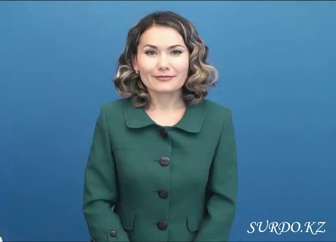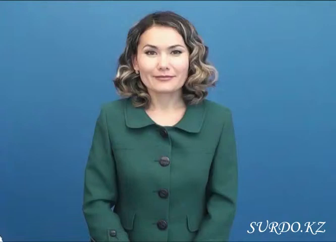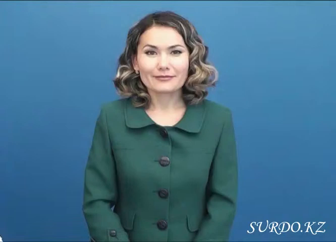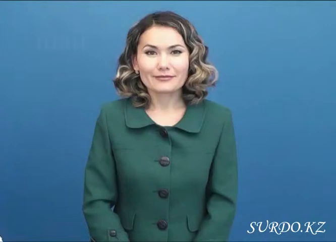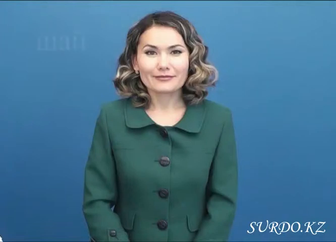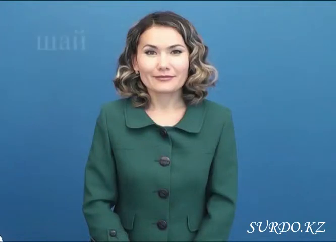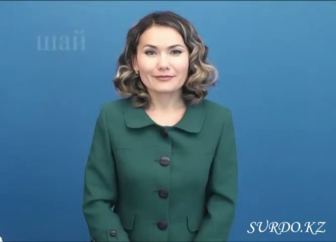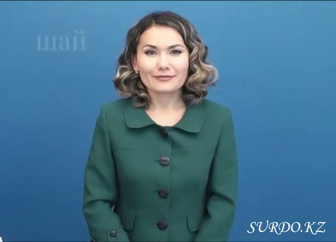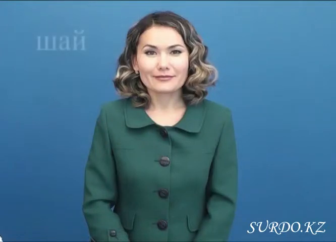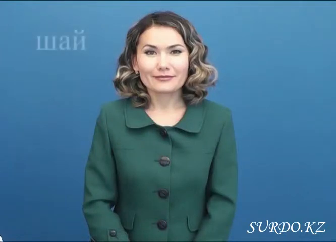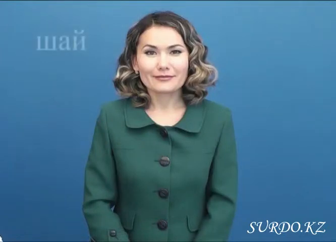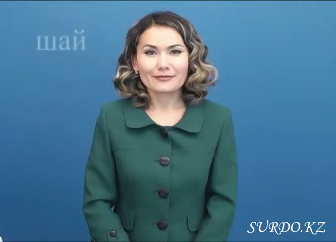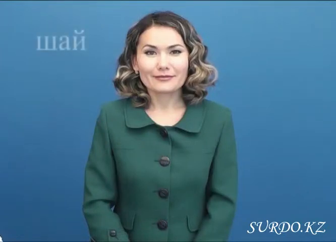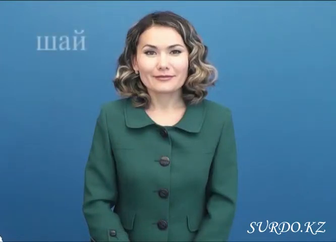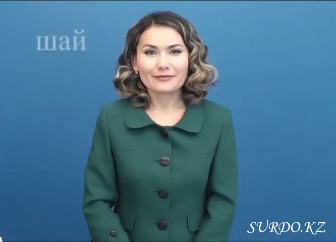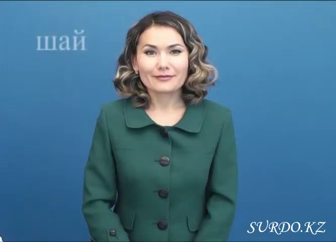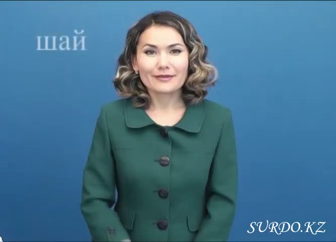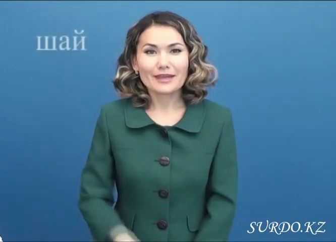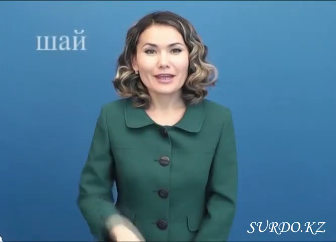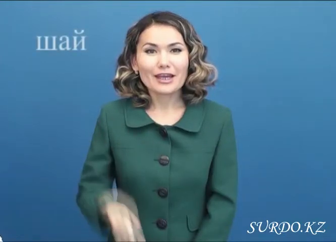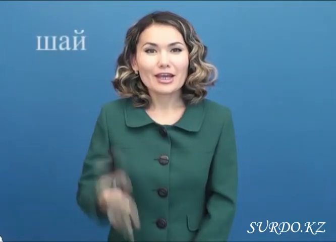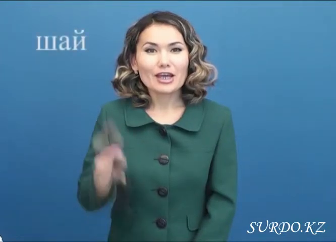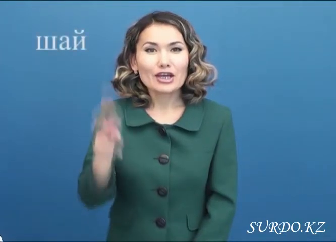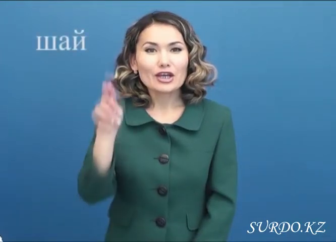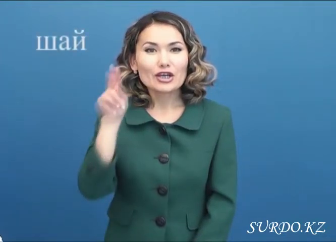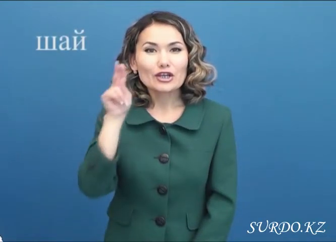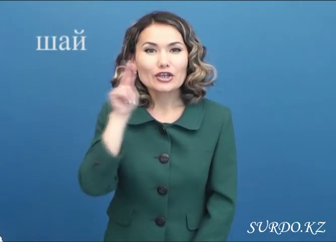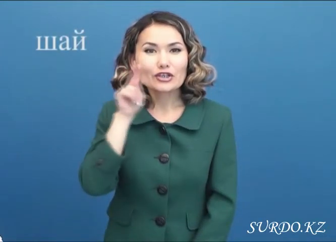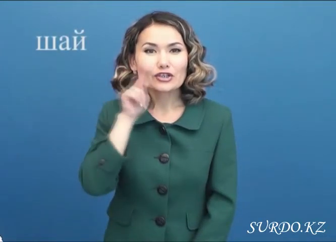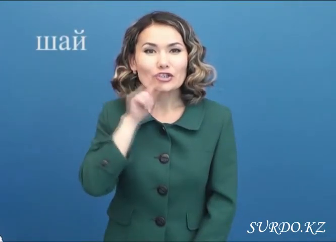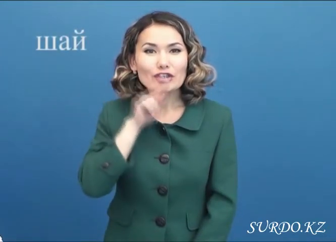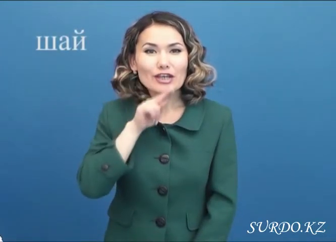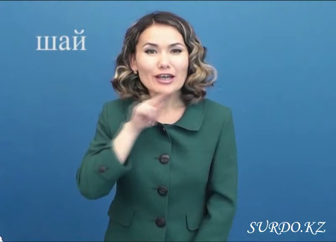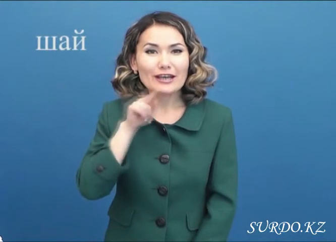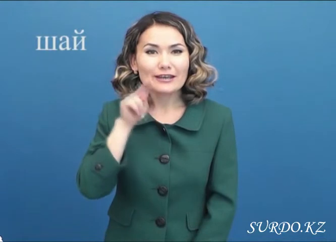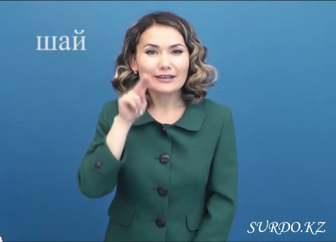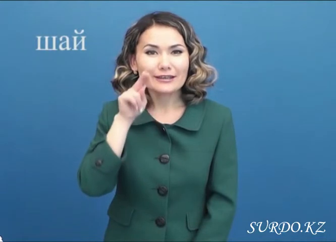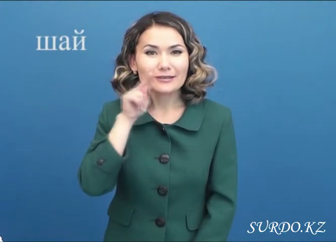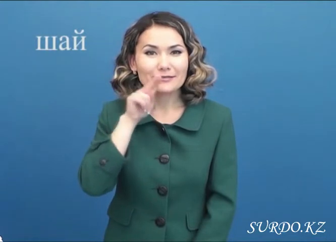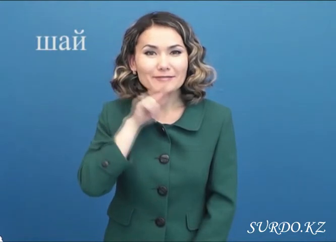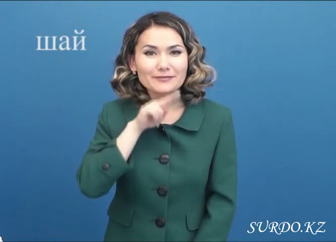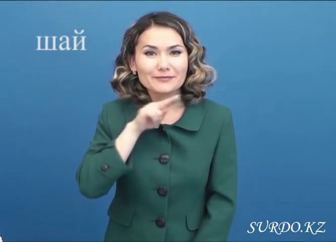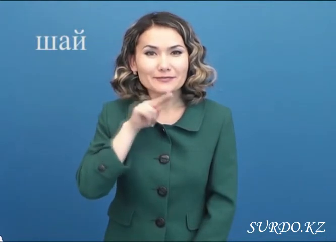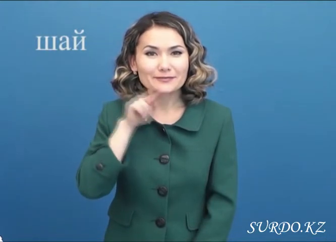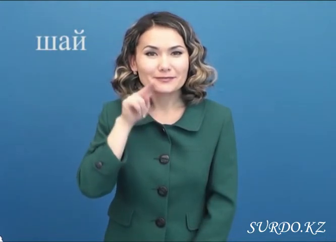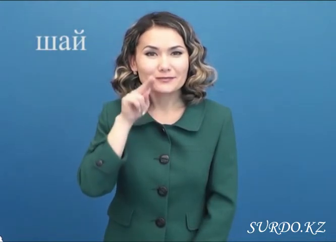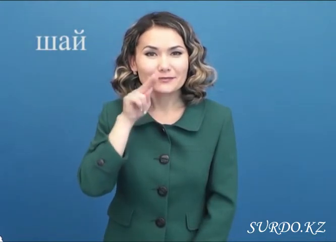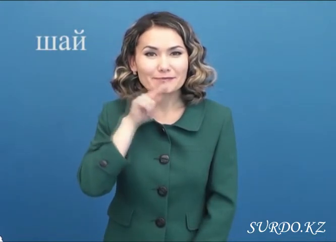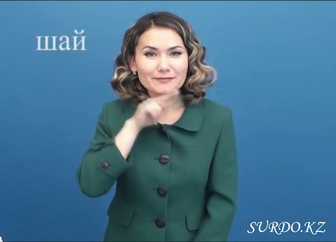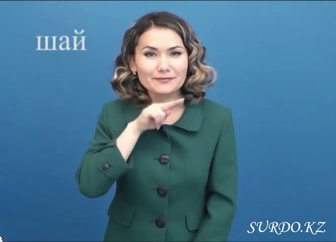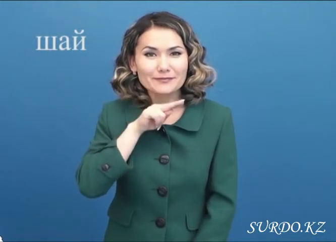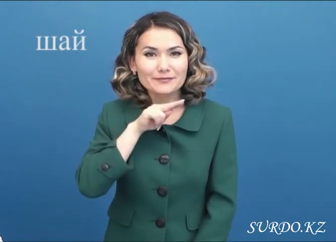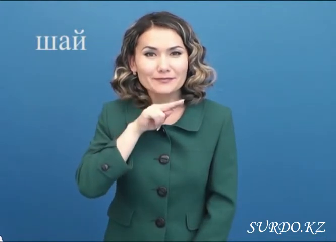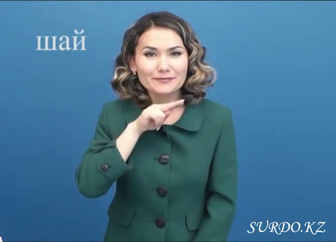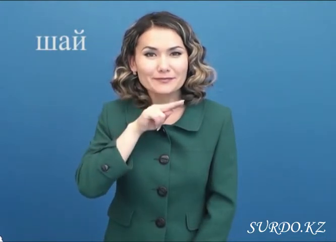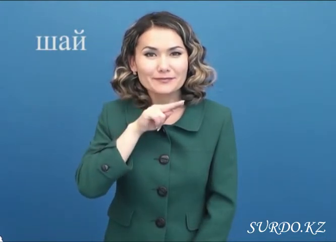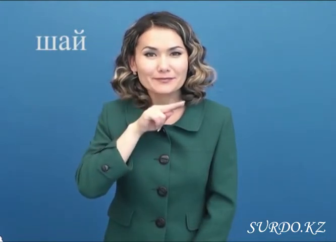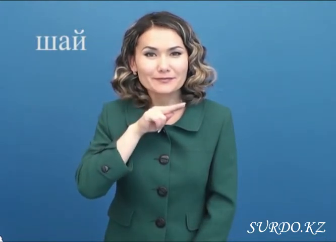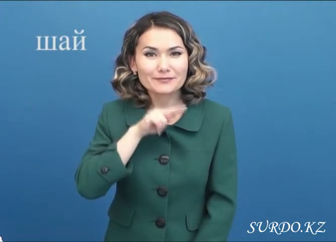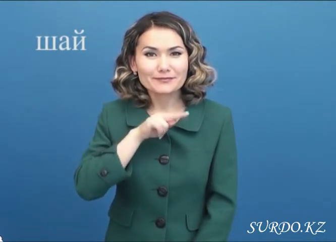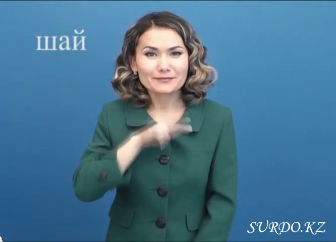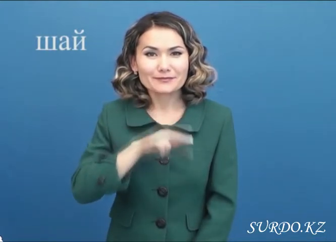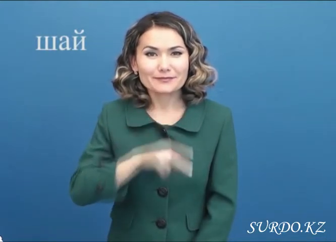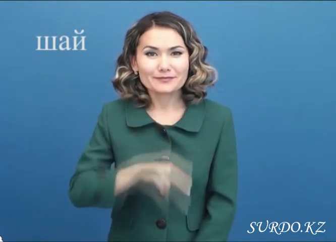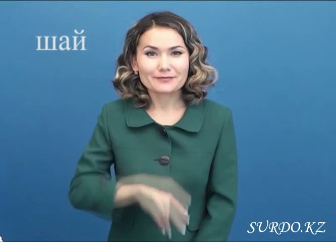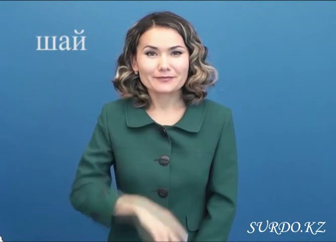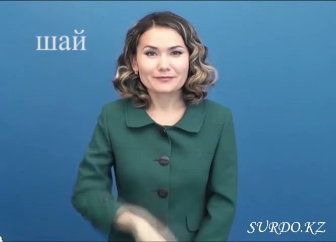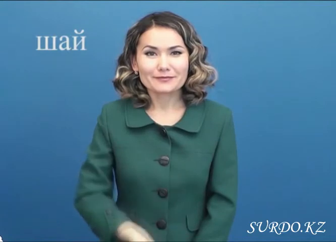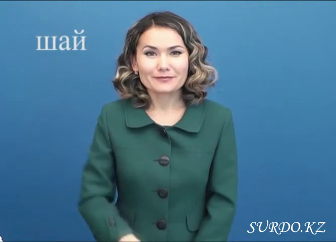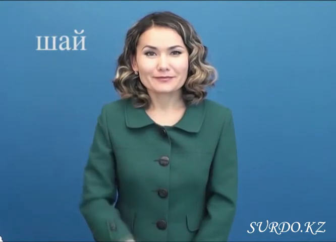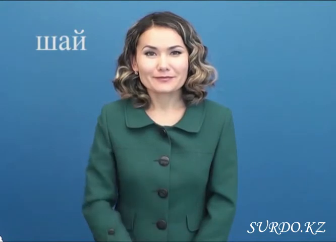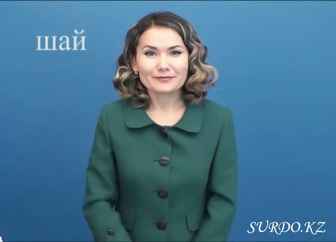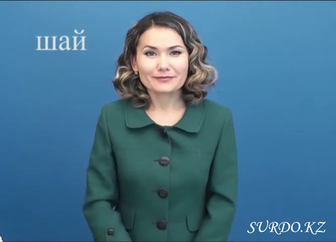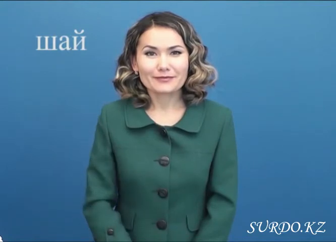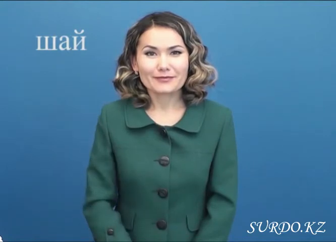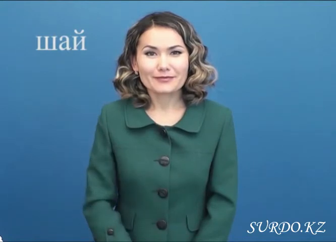Шай